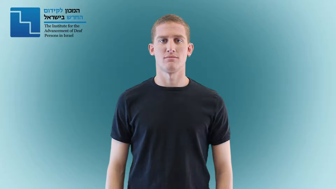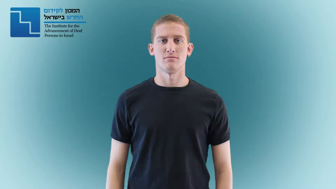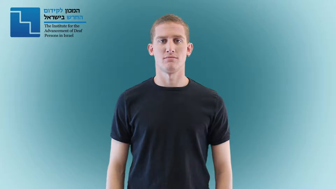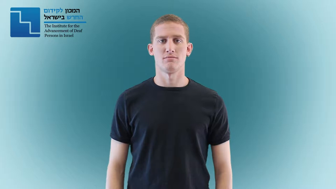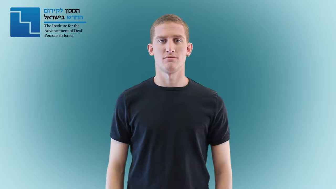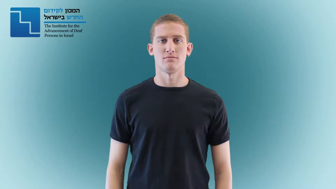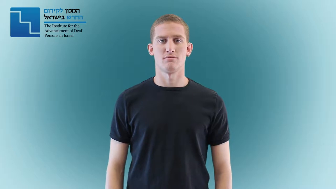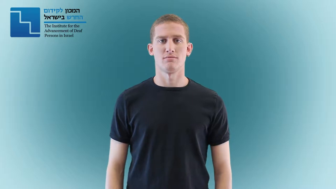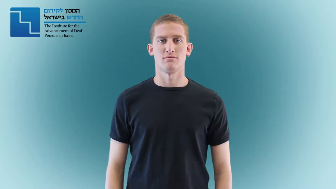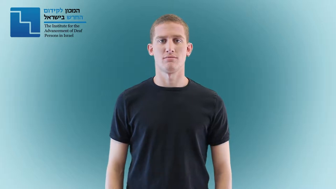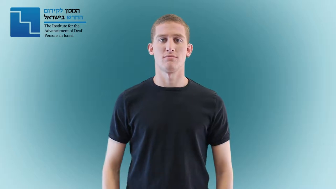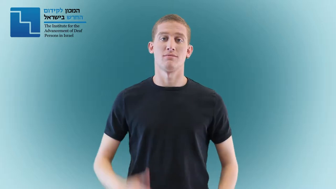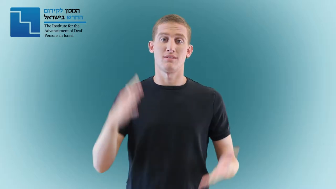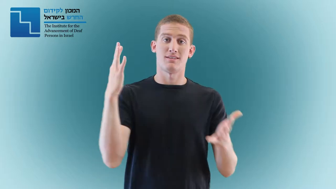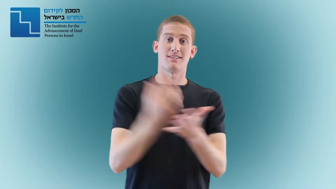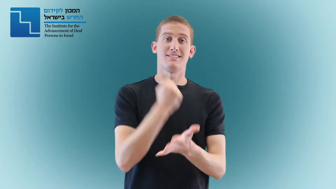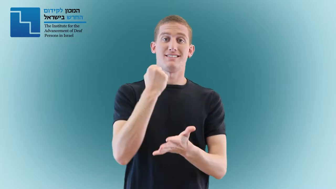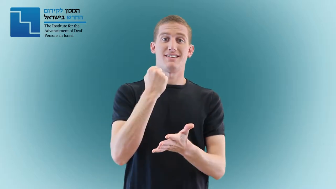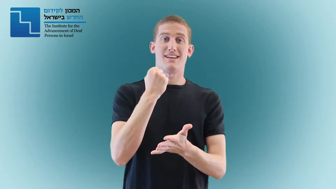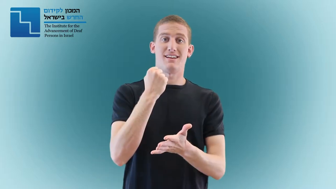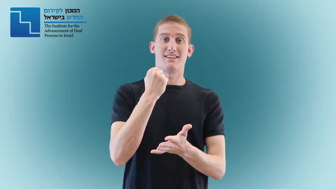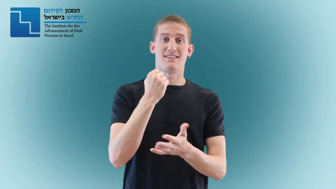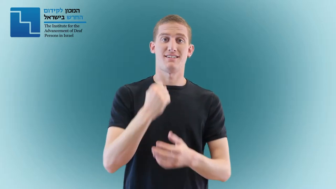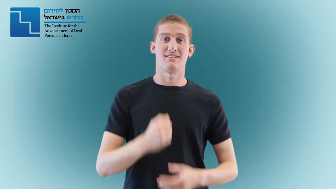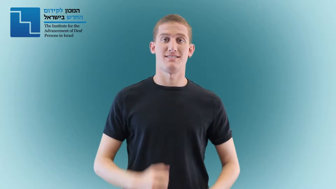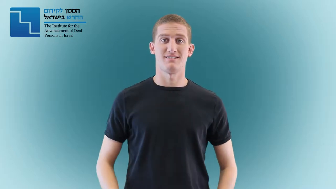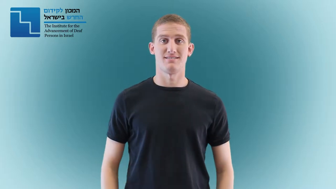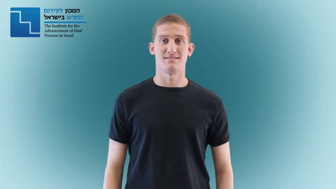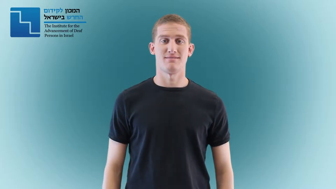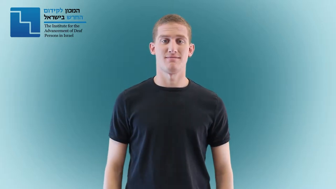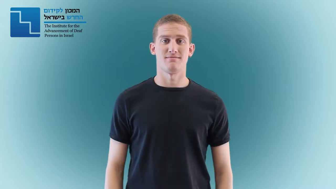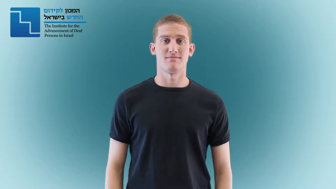לנצח